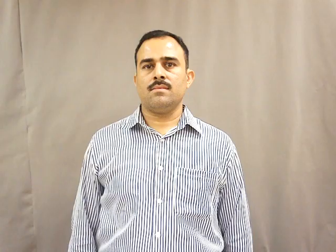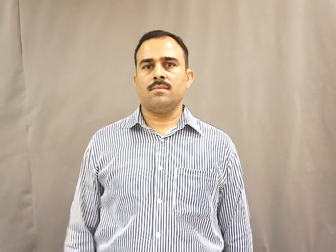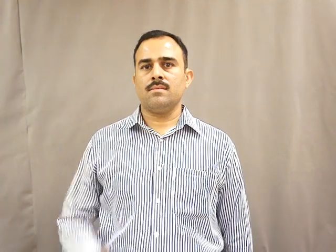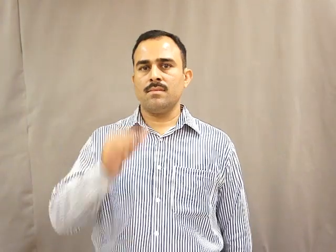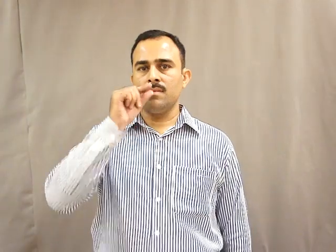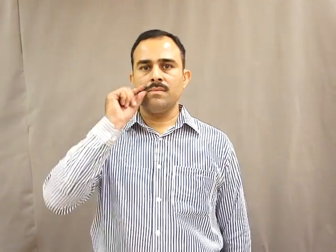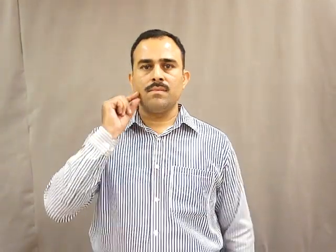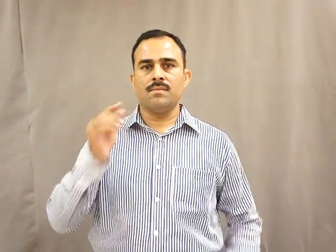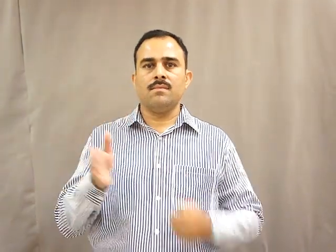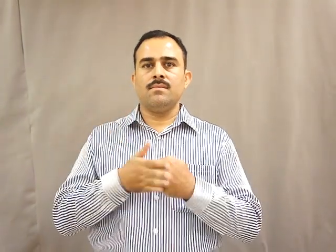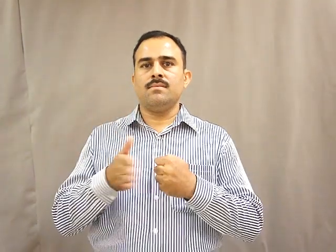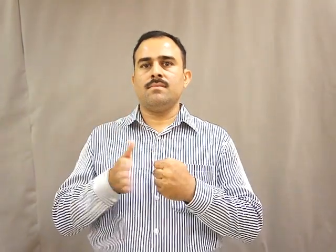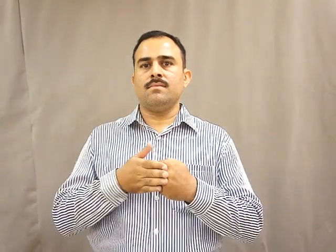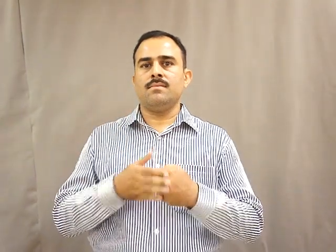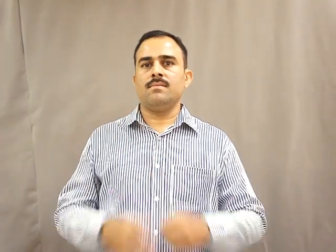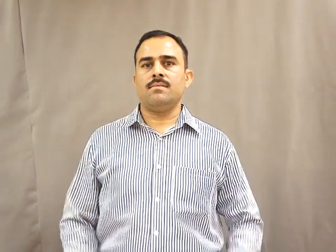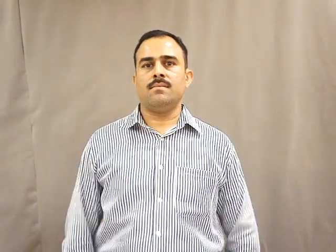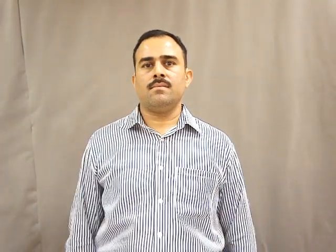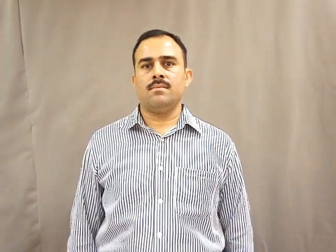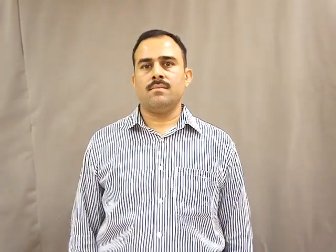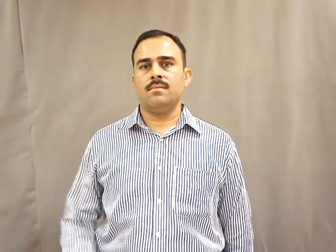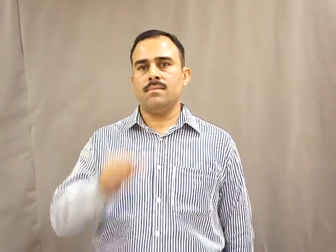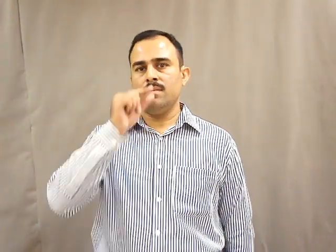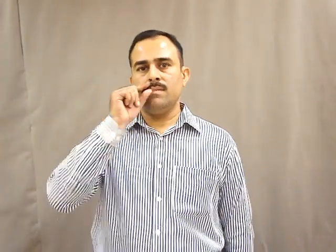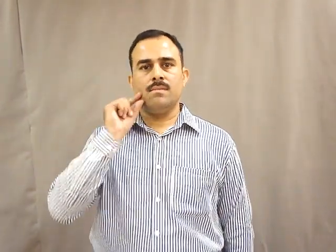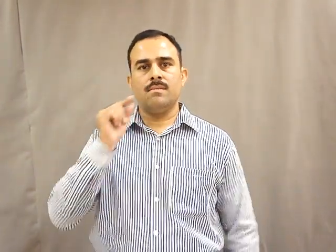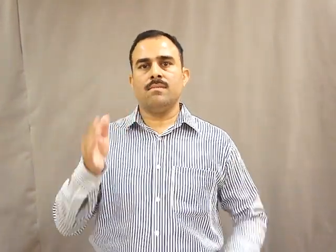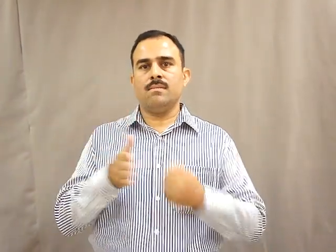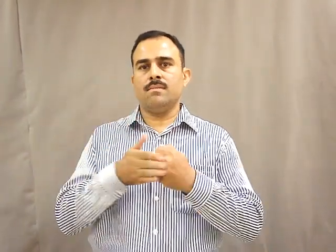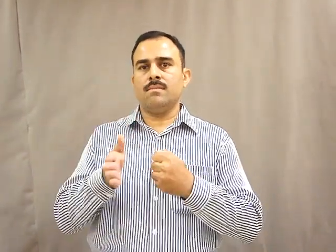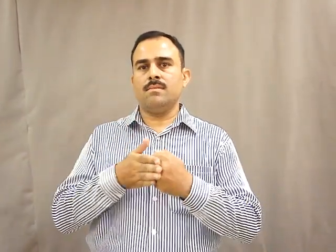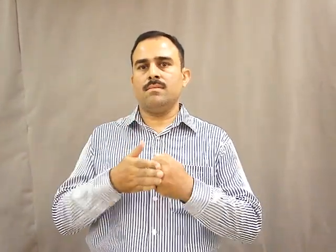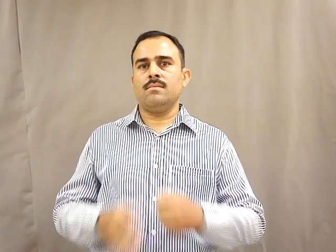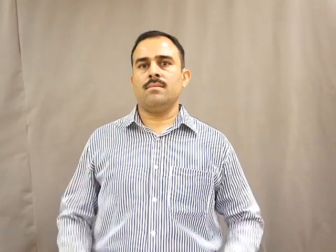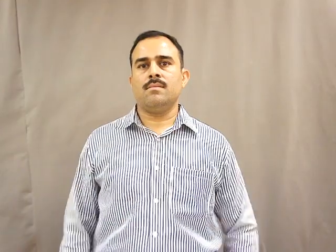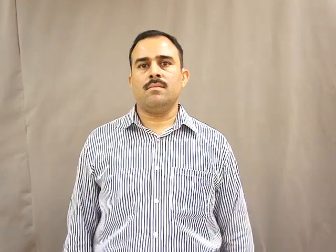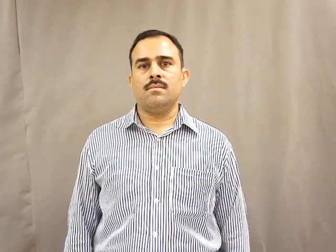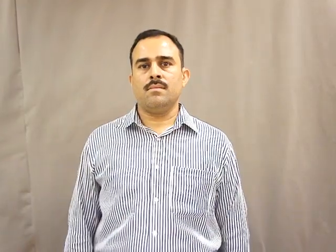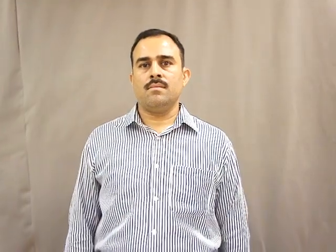شوہر